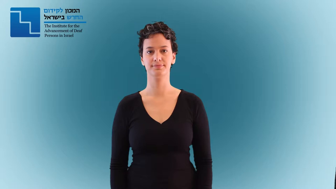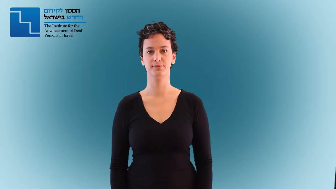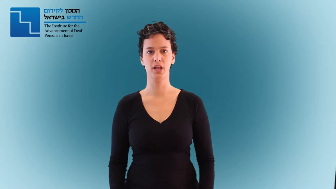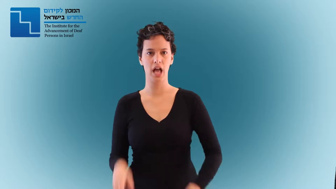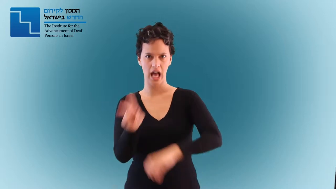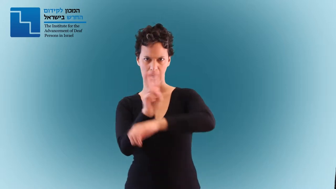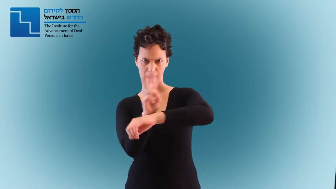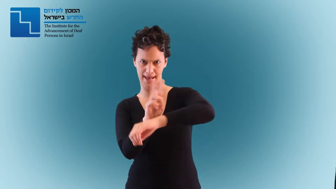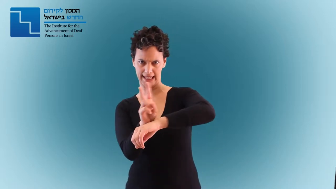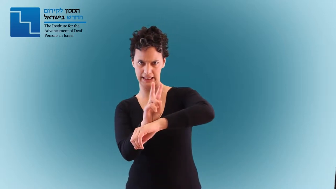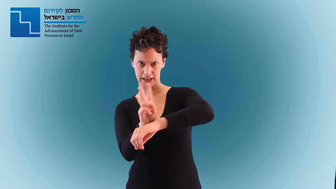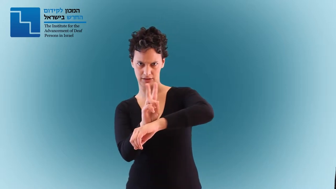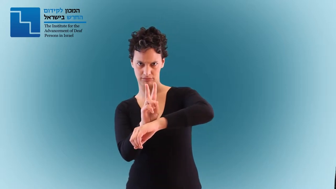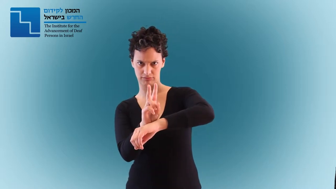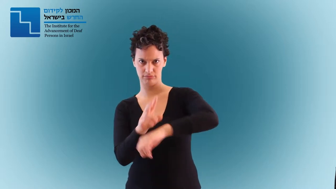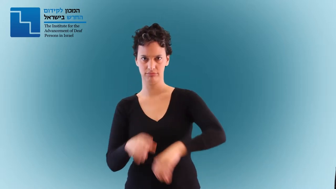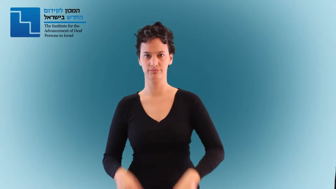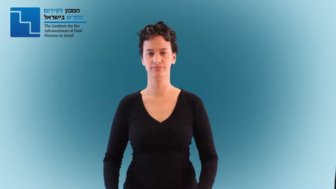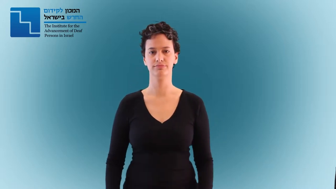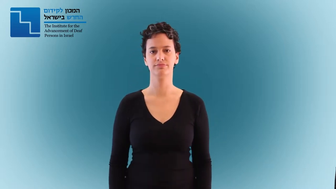רמאי